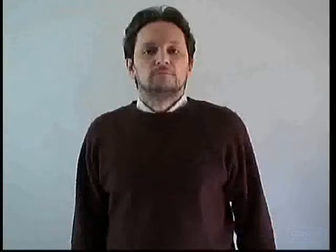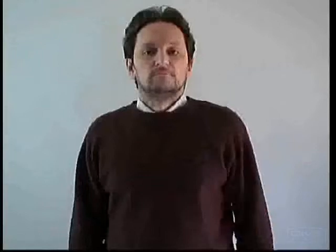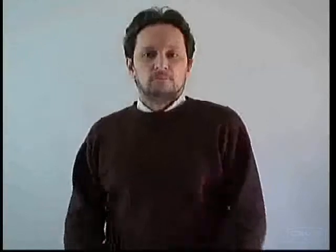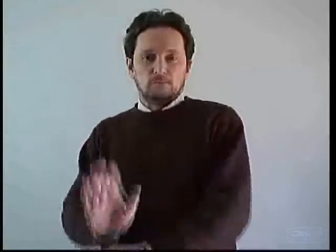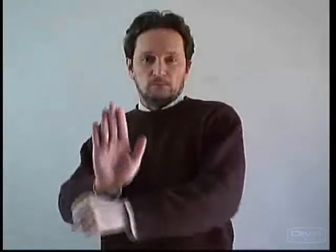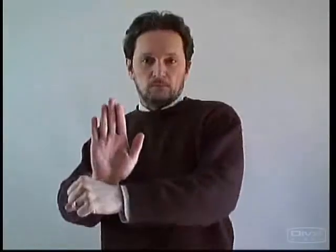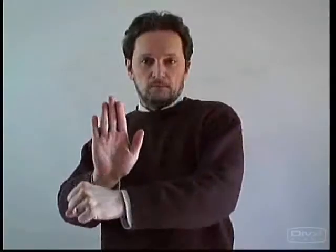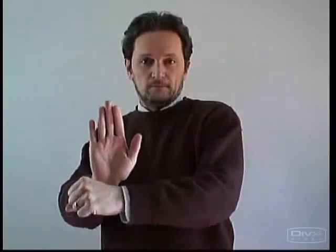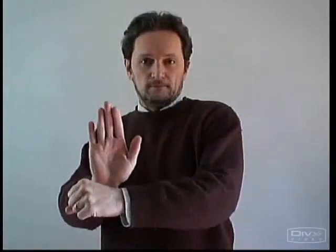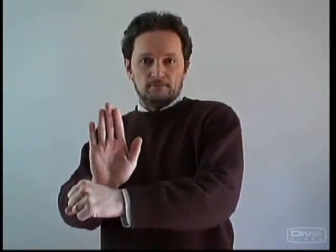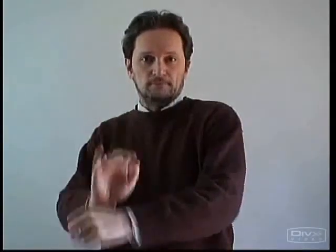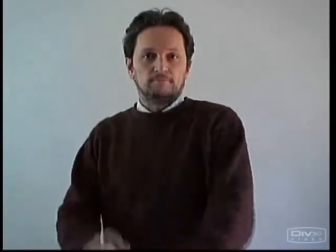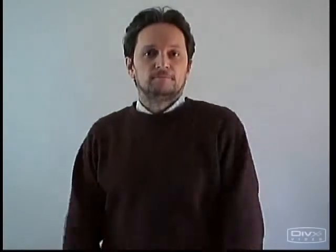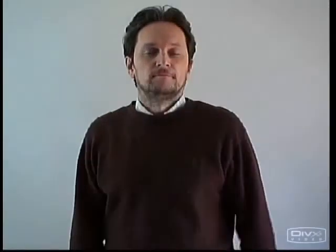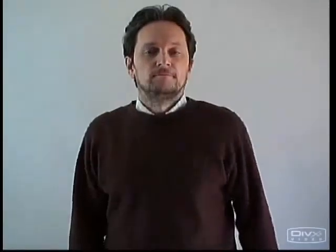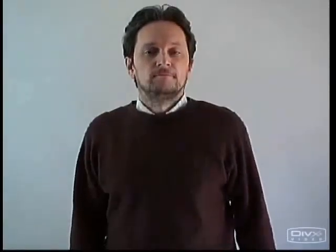Témoigner